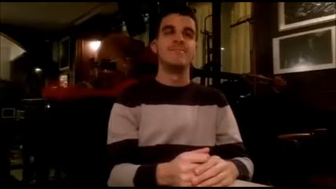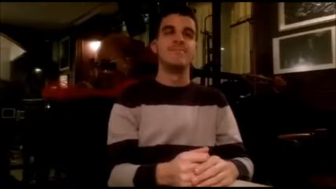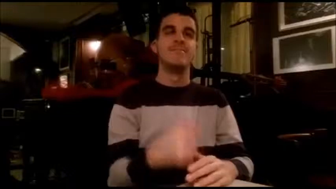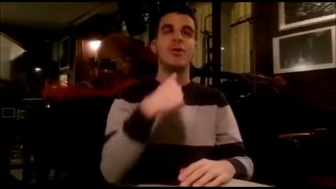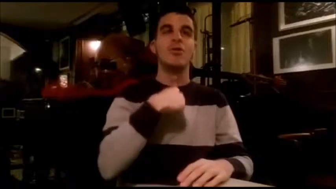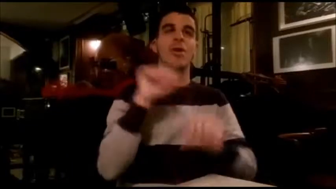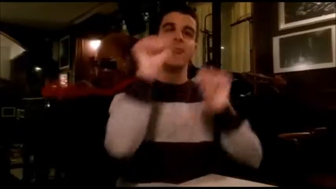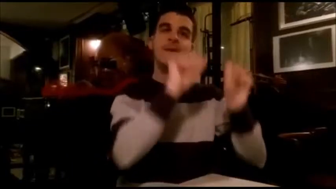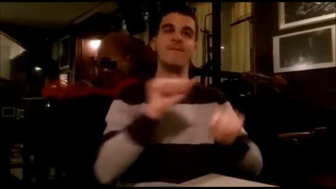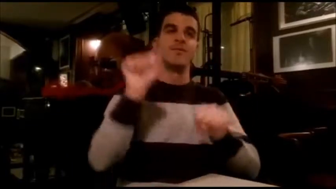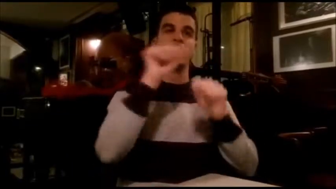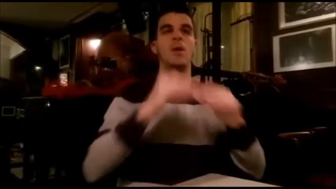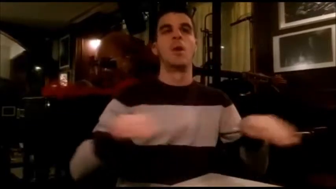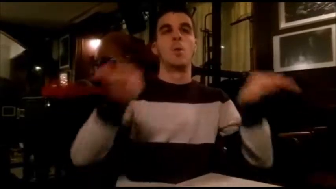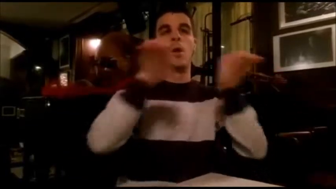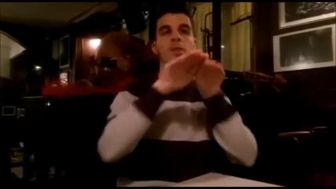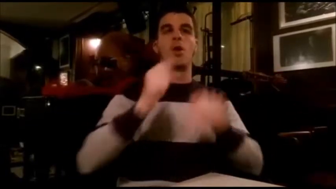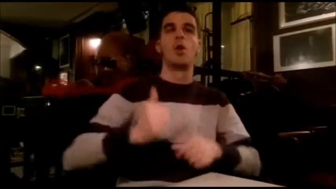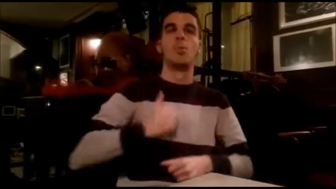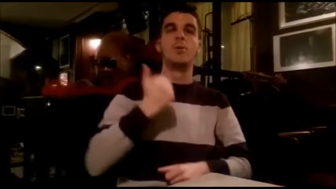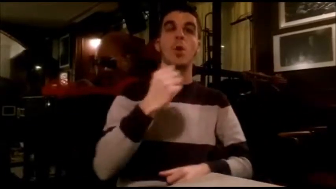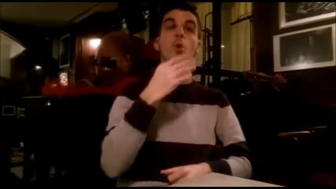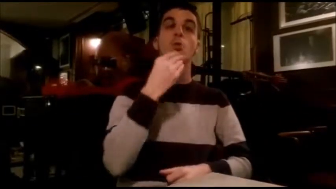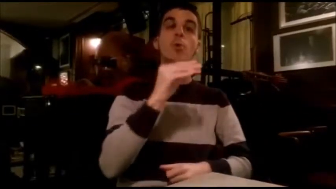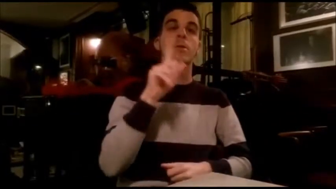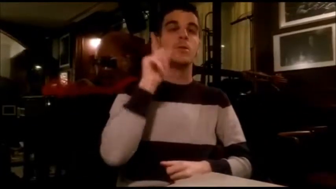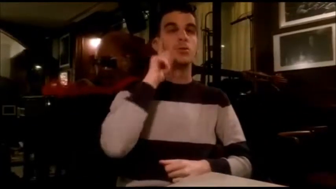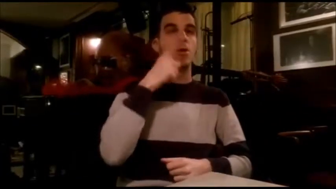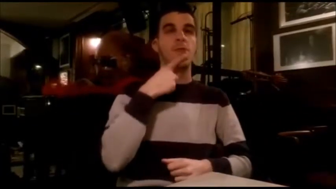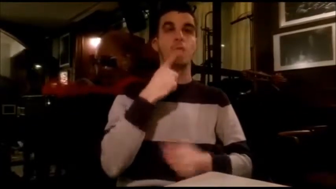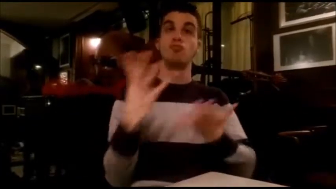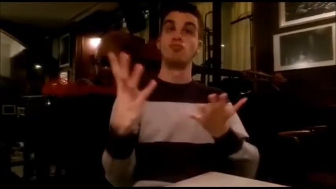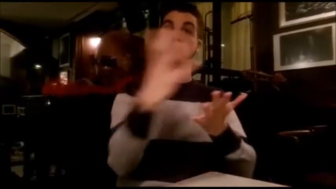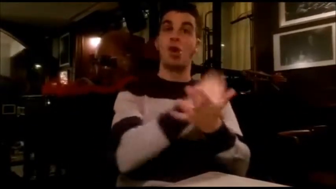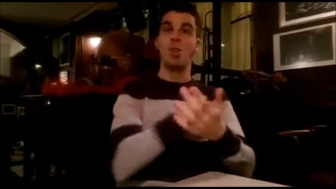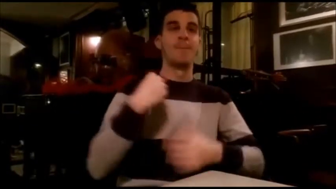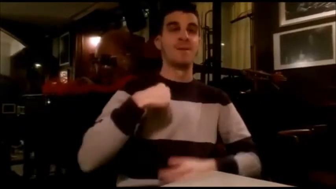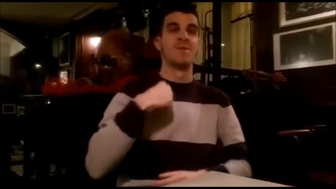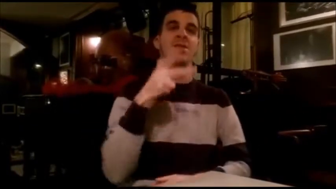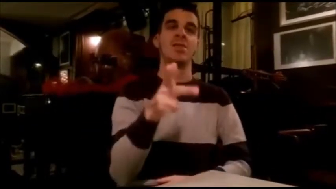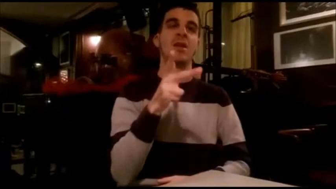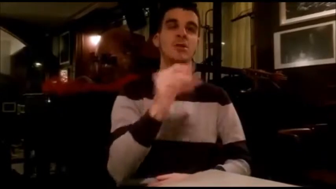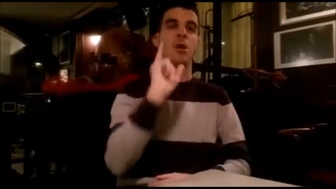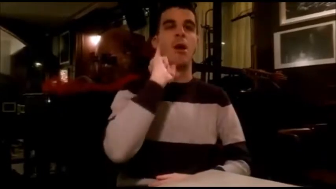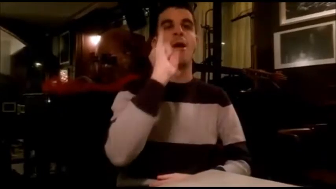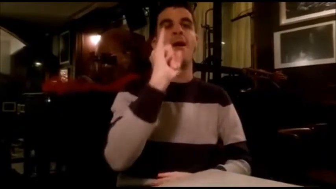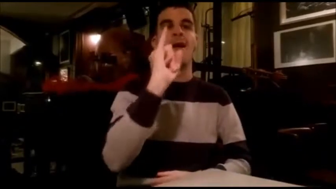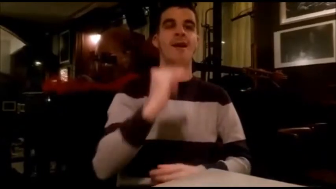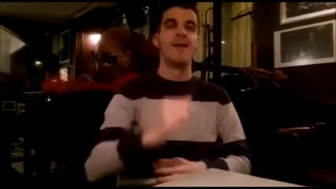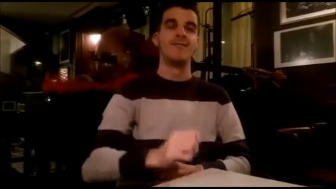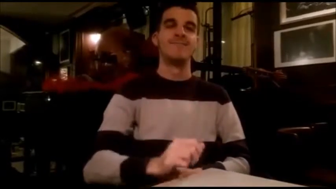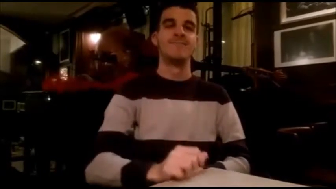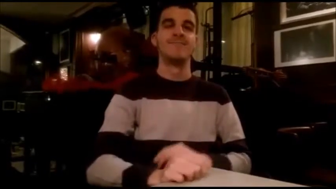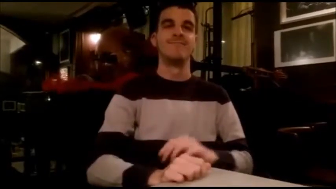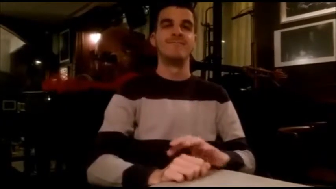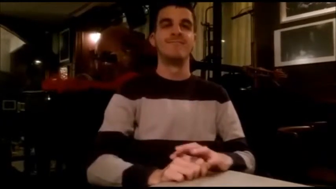Igualdad